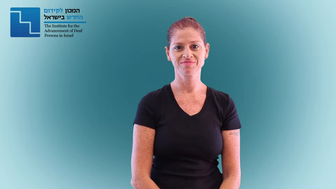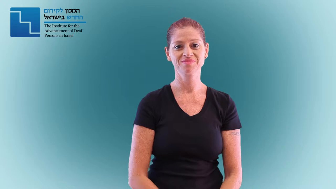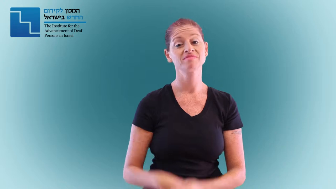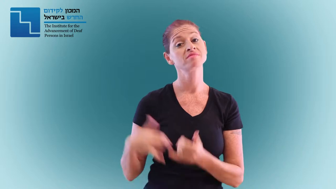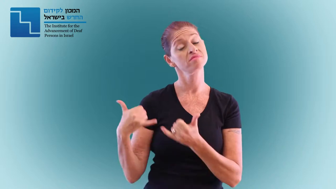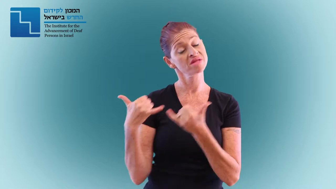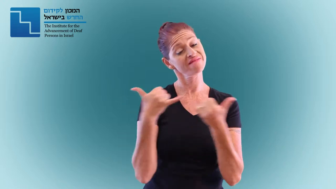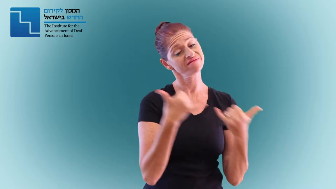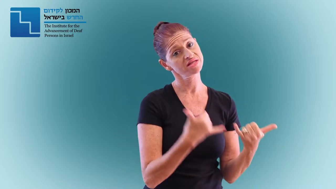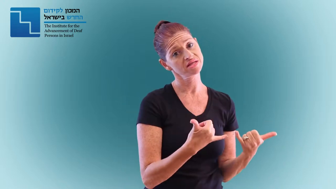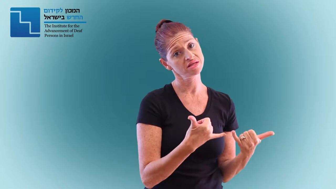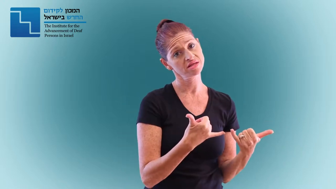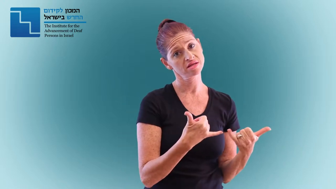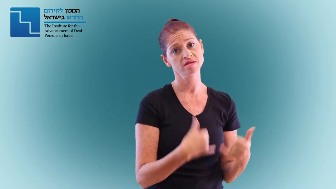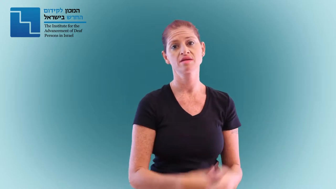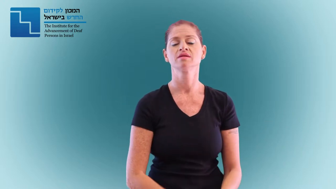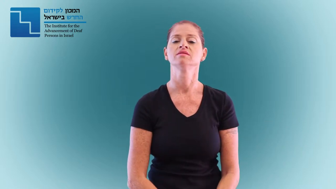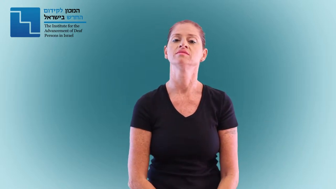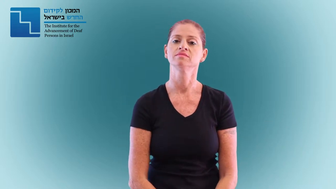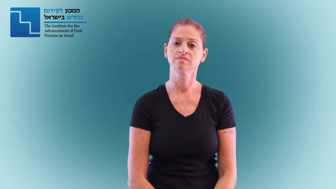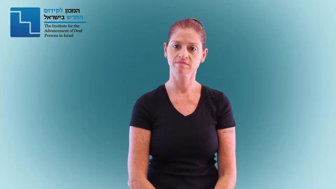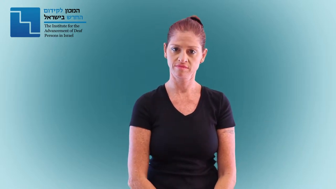להביא